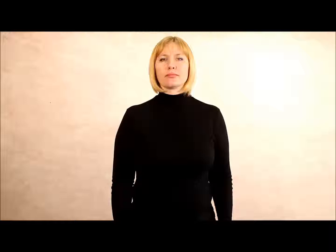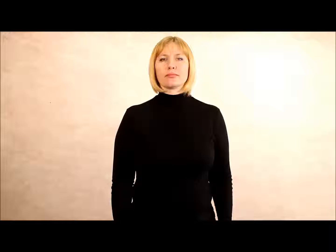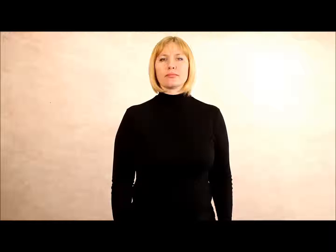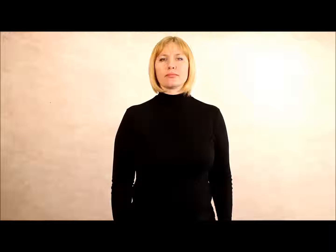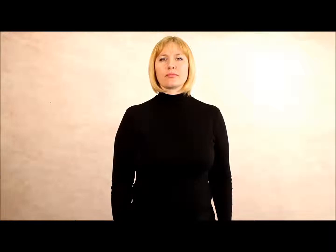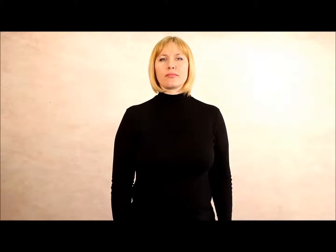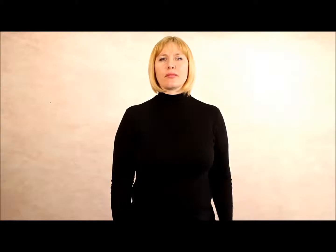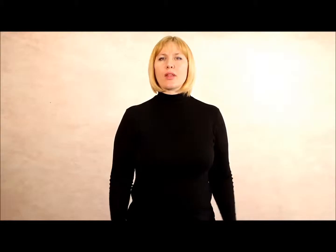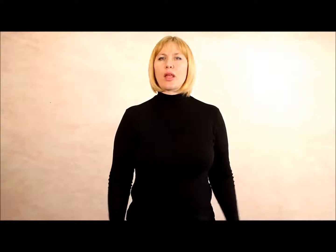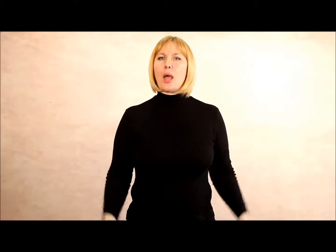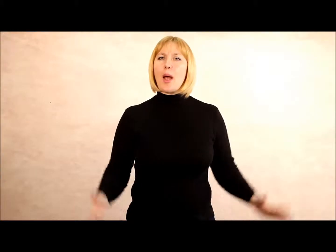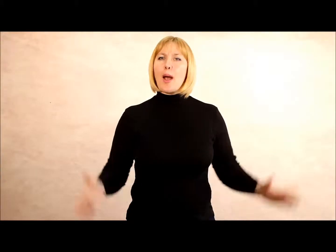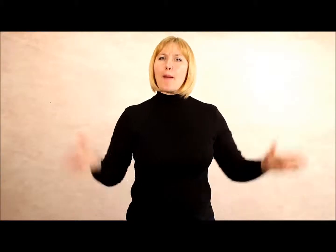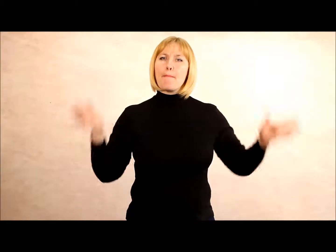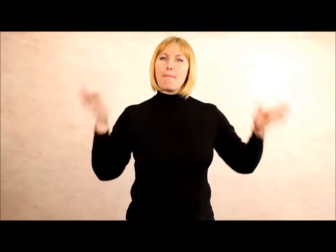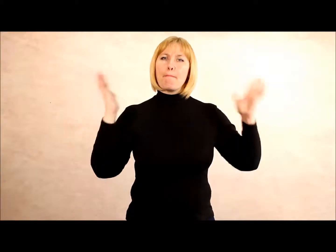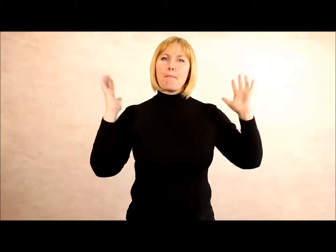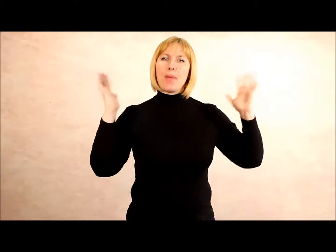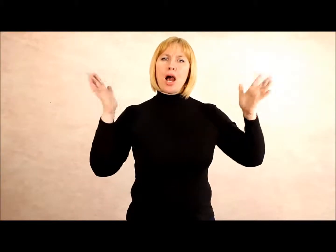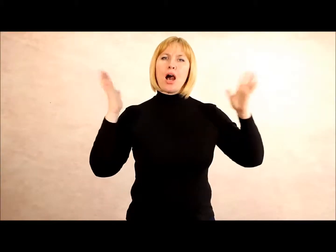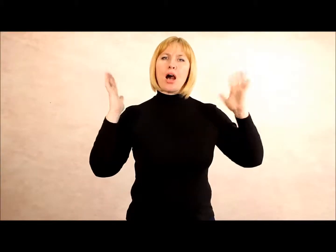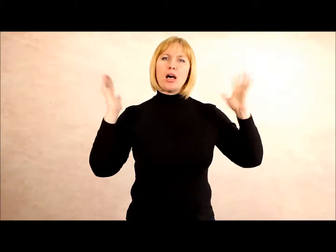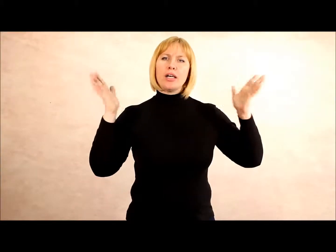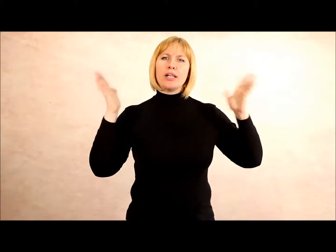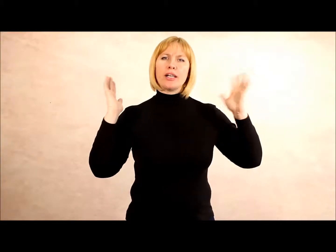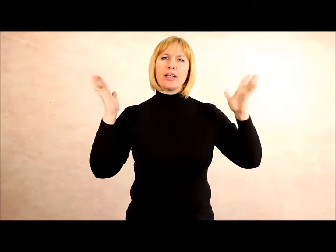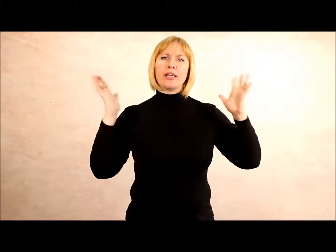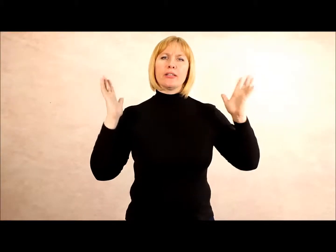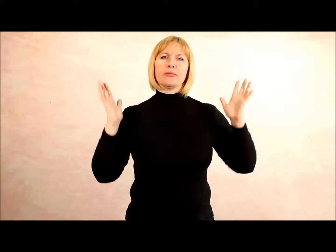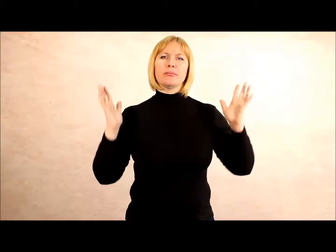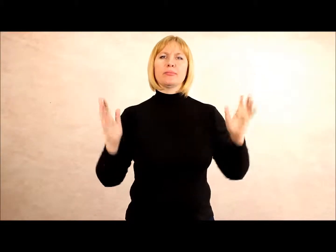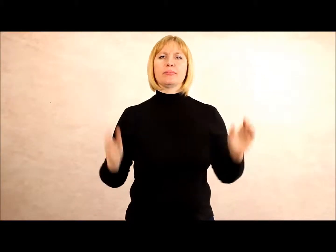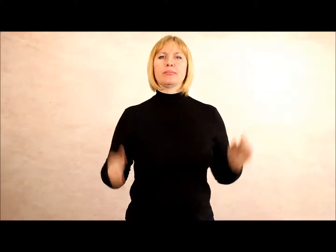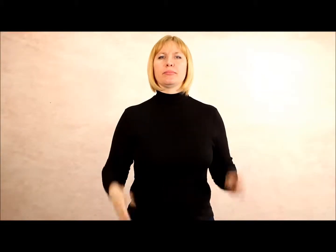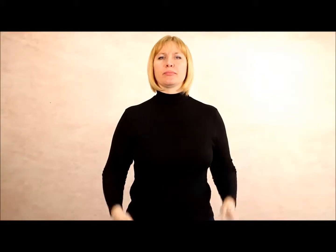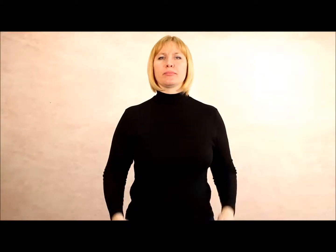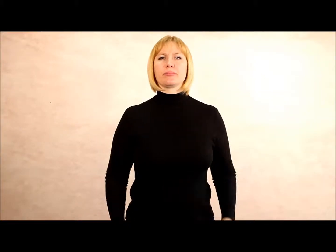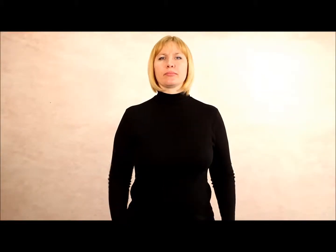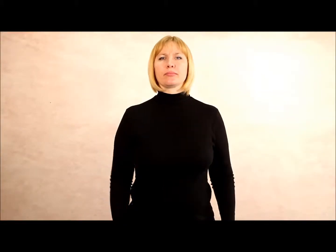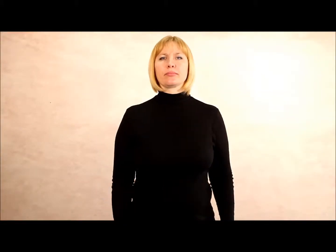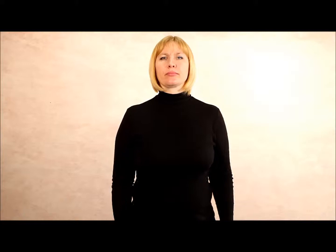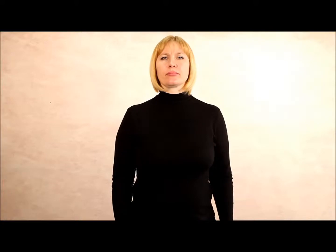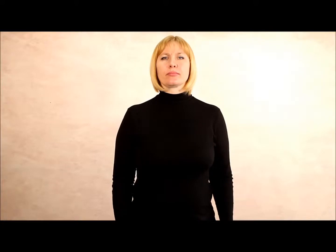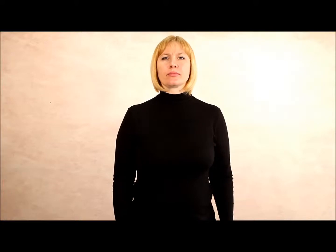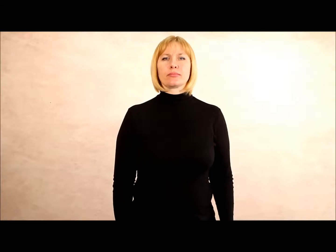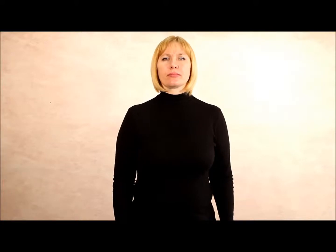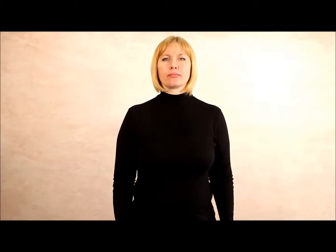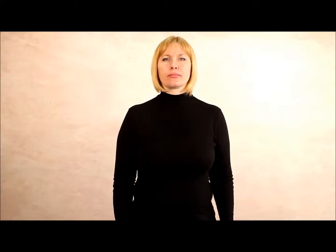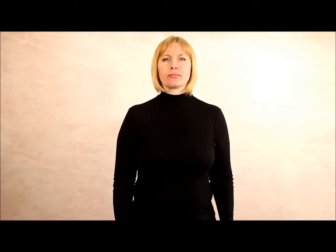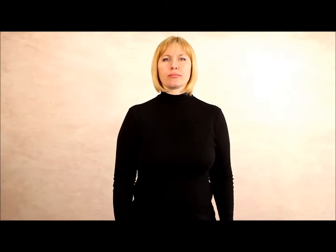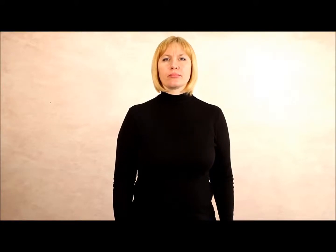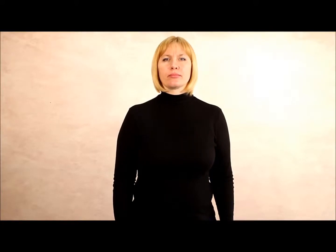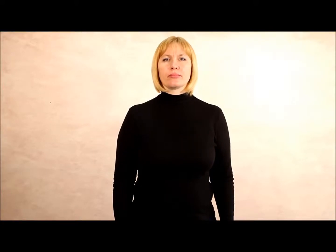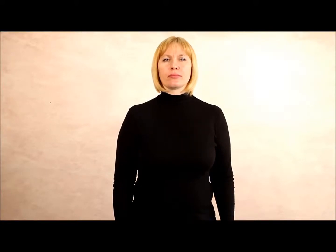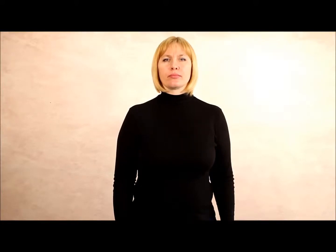Mare, mărime